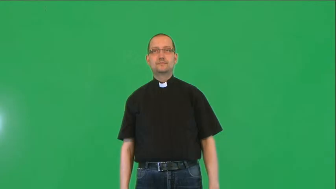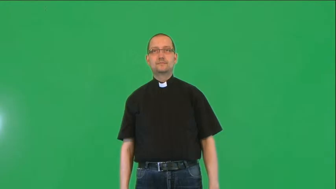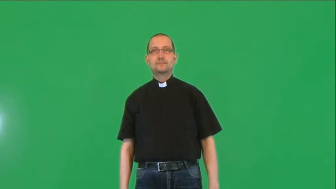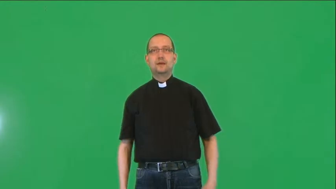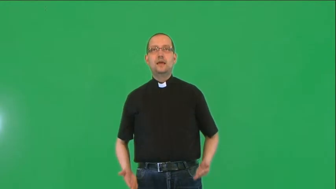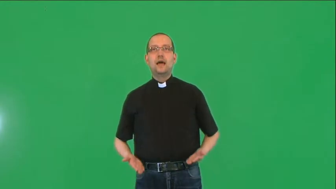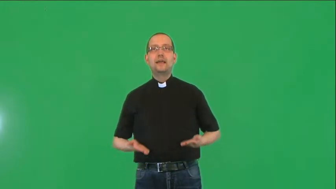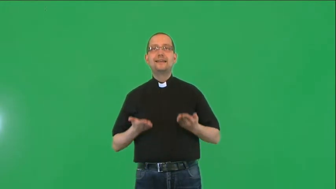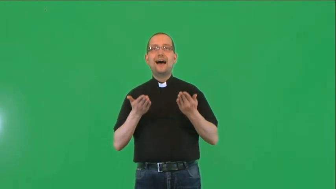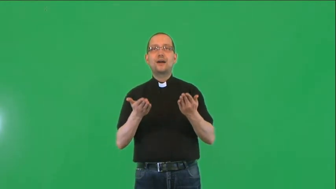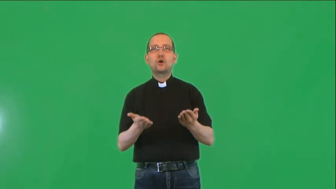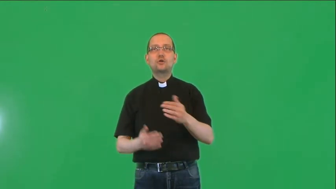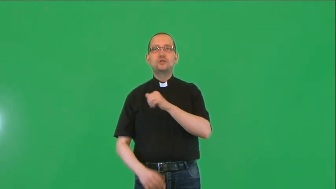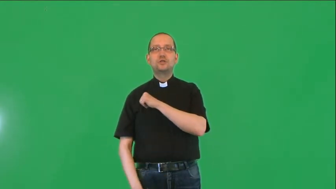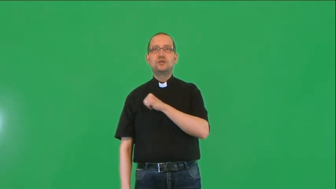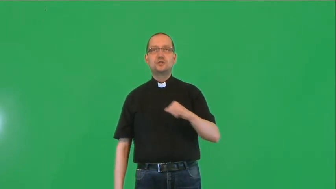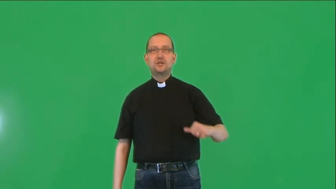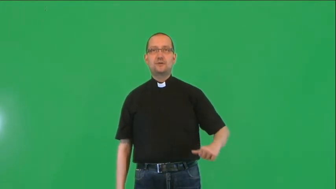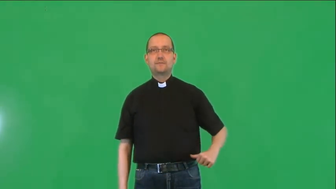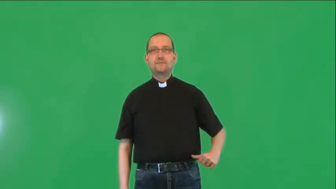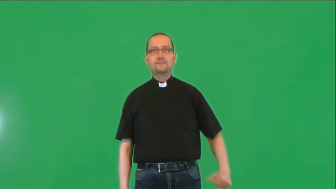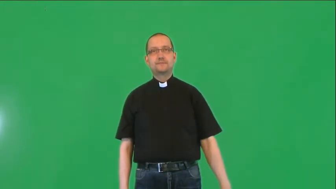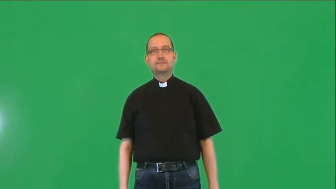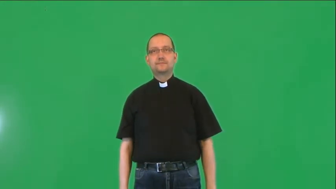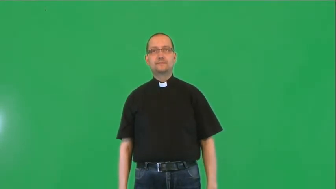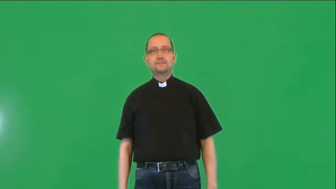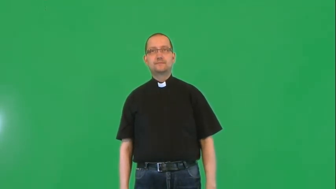narodzić się